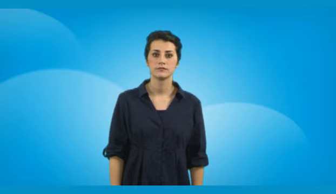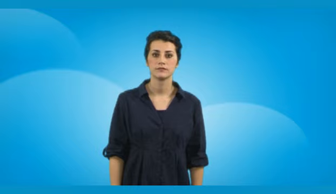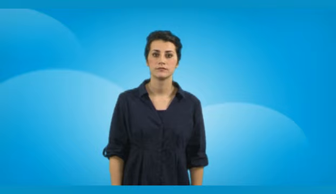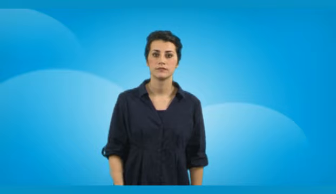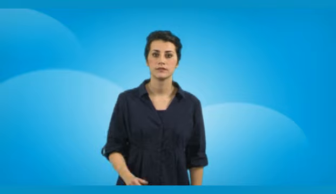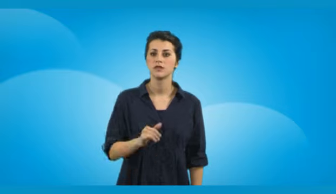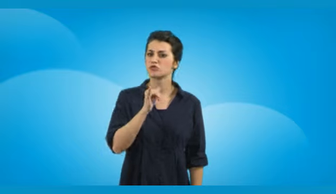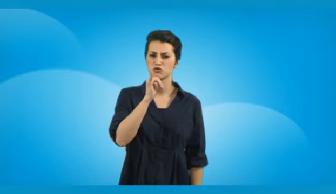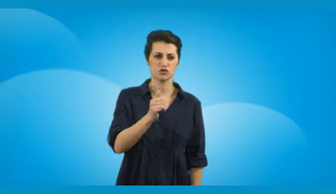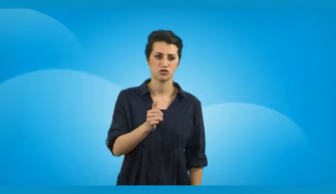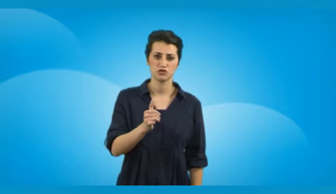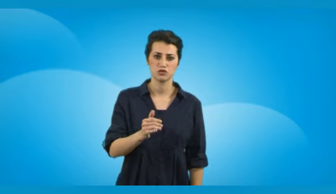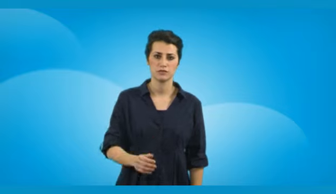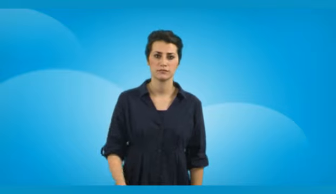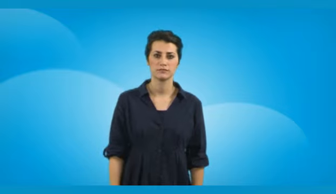Nincs